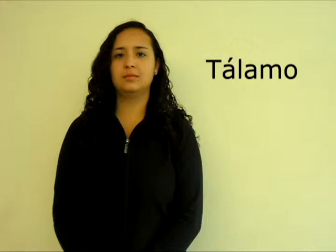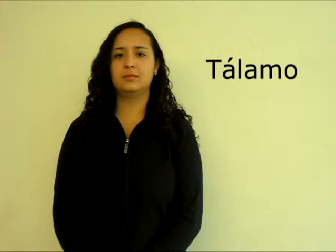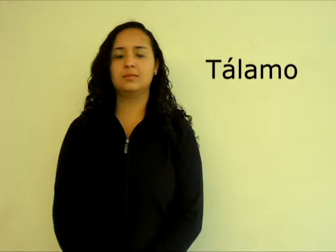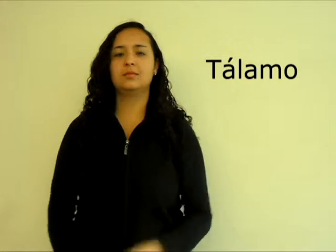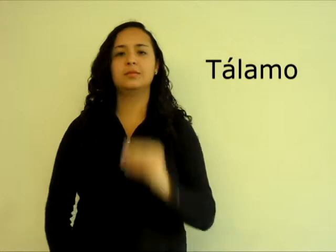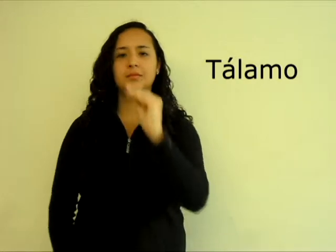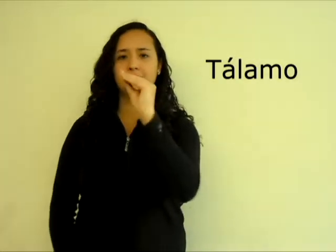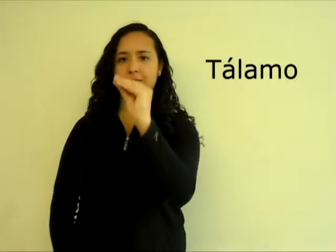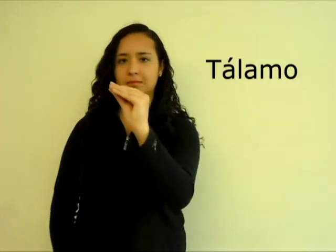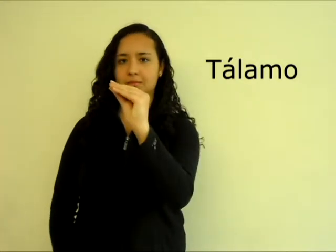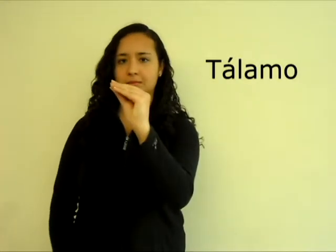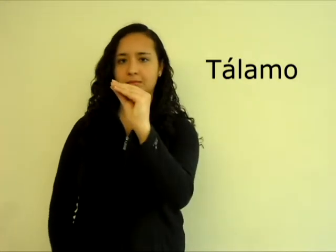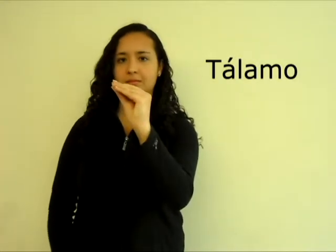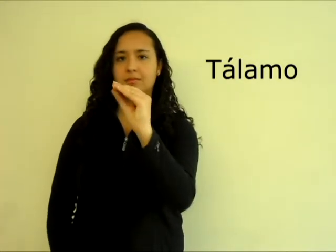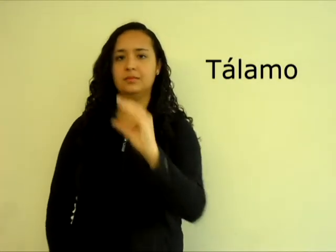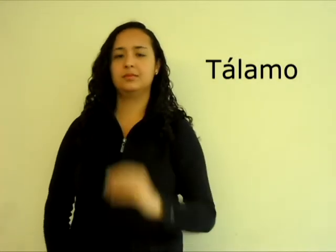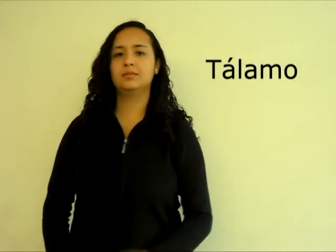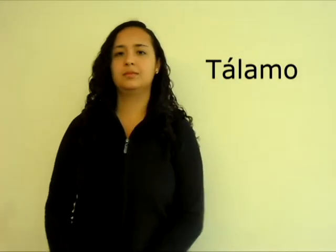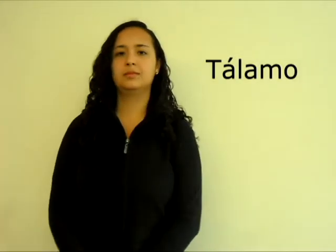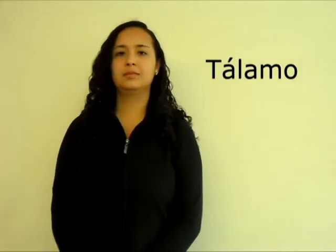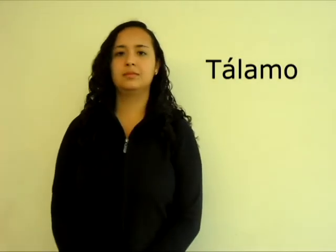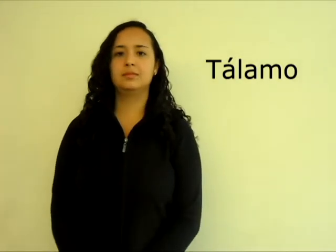Tálamo